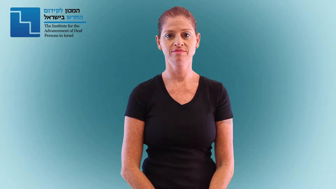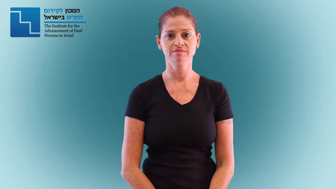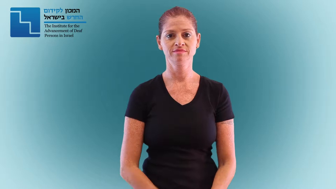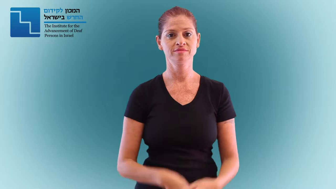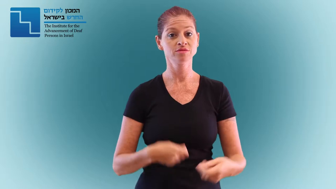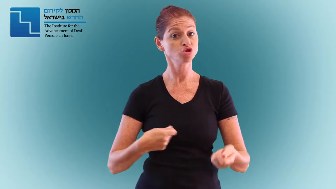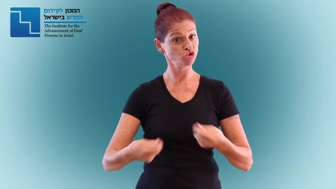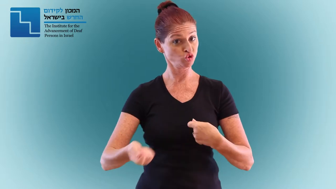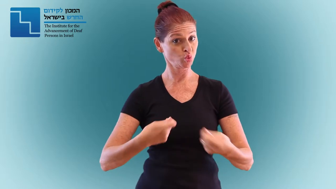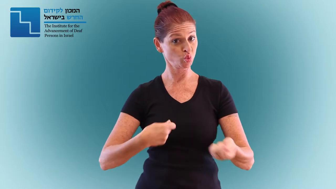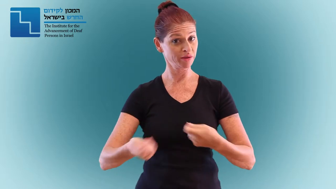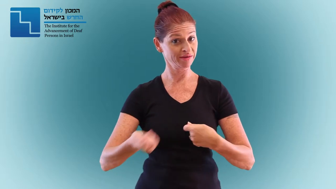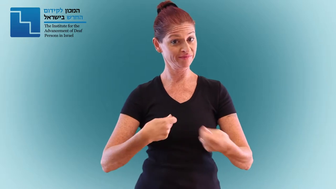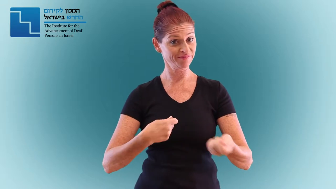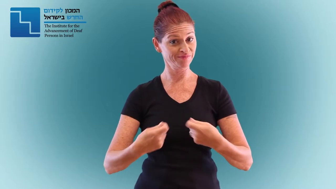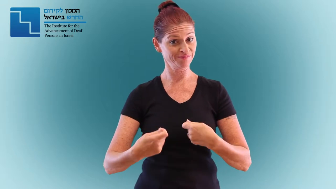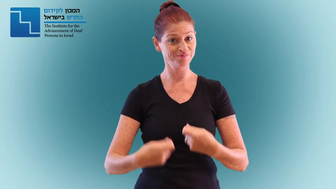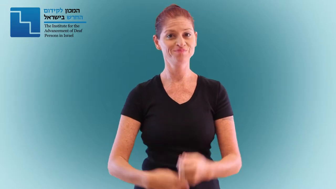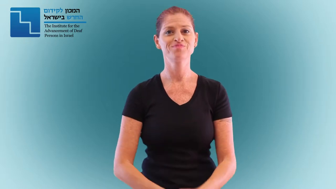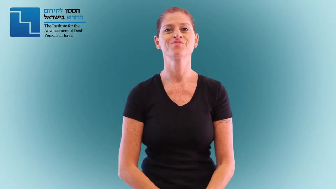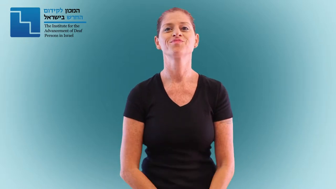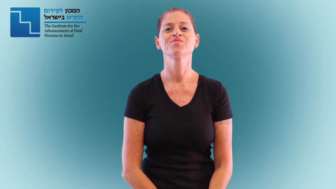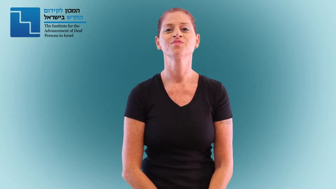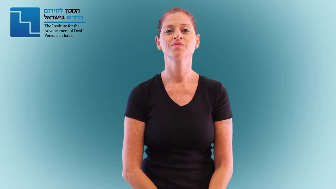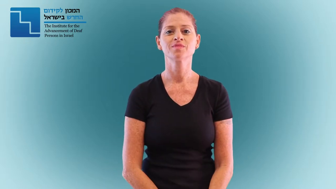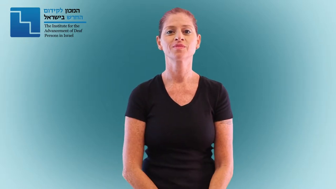שוק